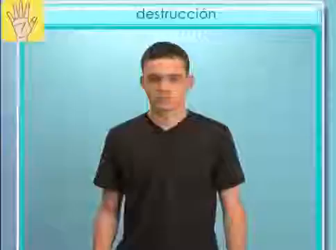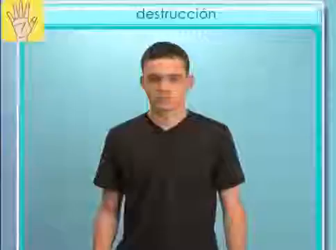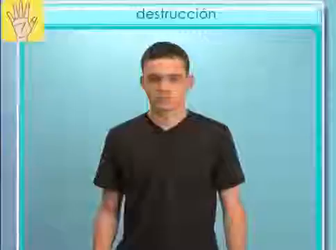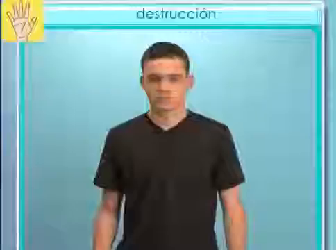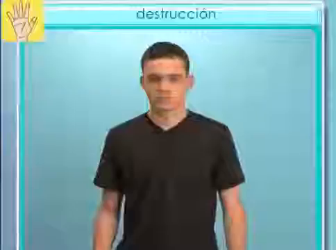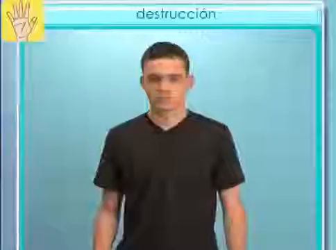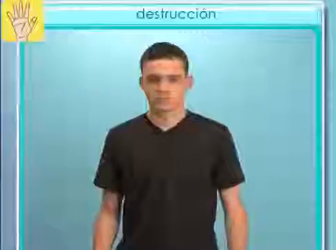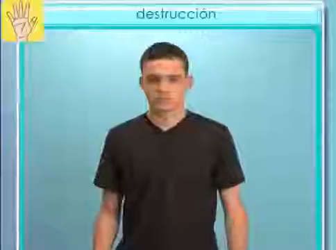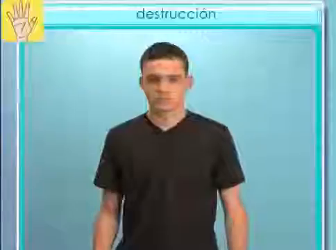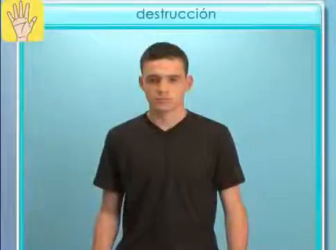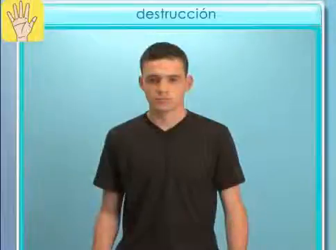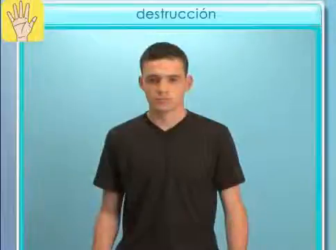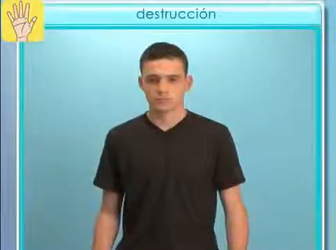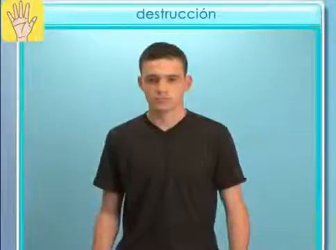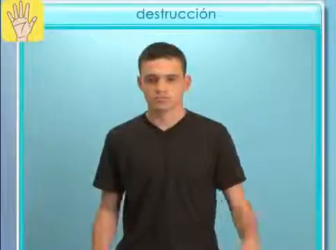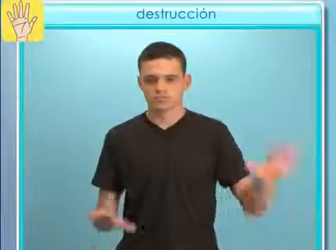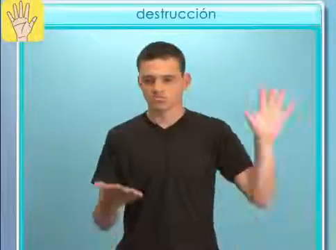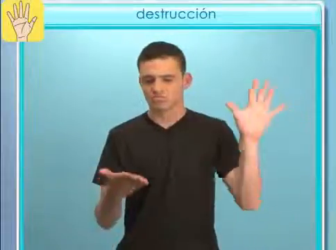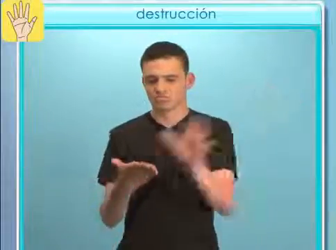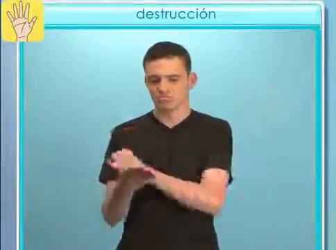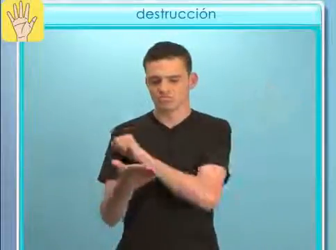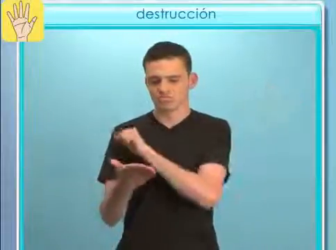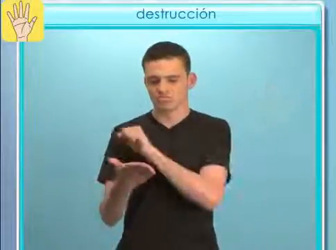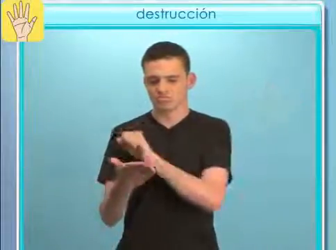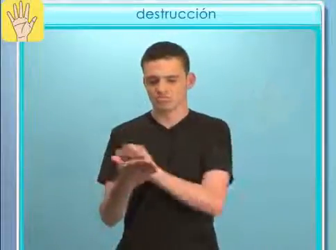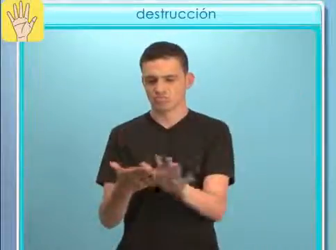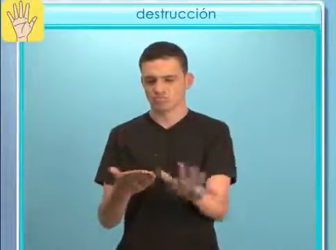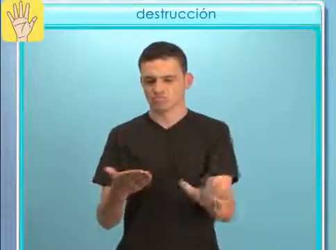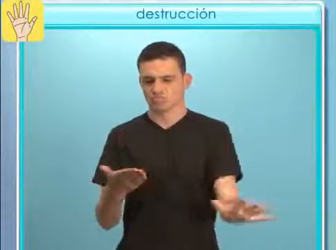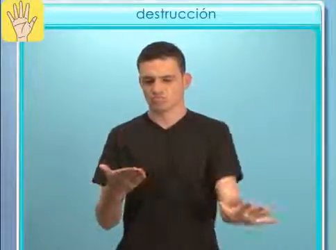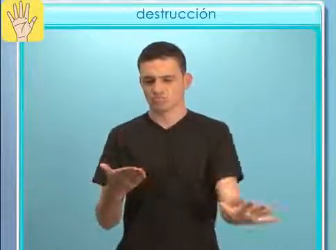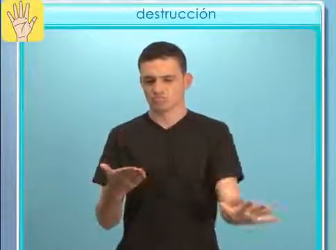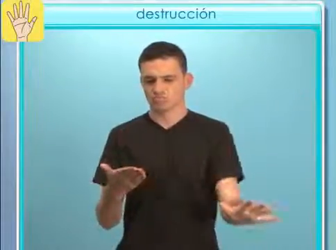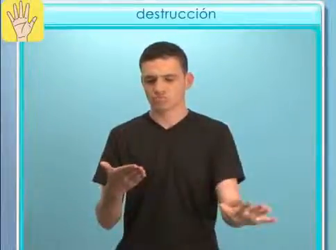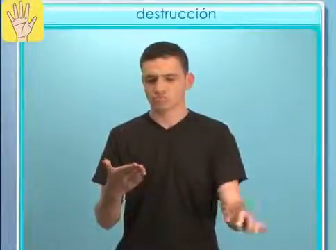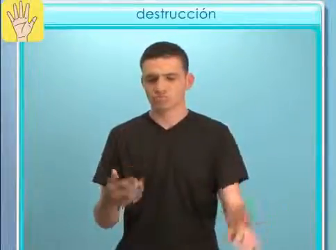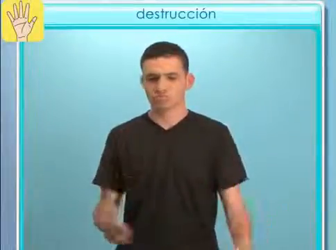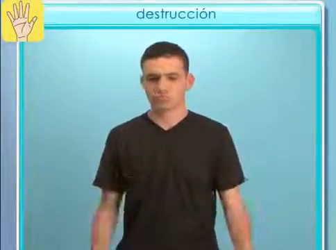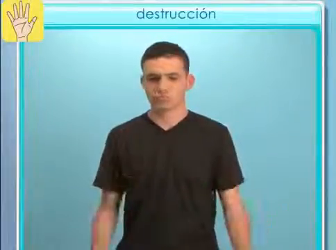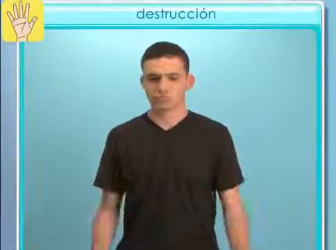DESTRUCCIÓN